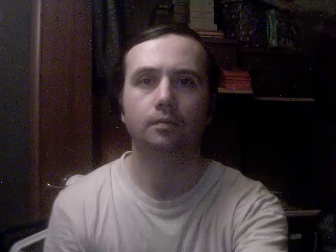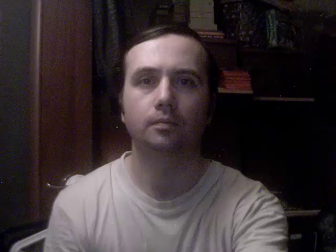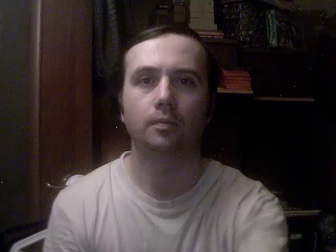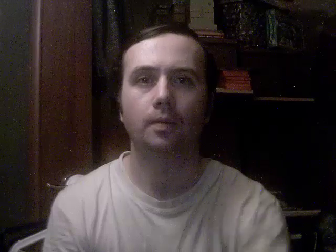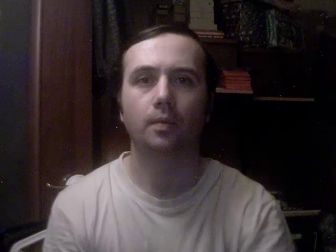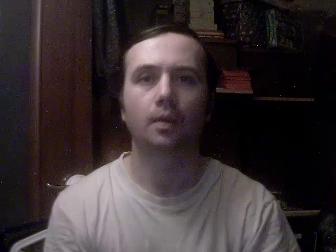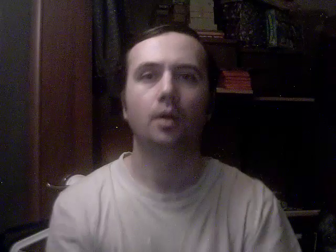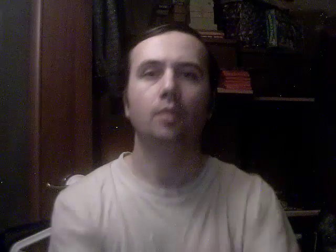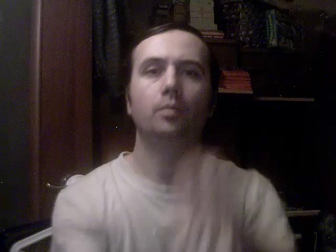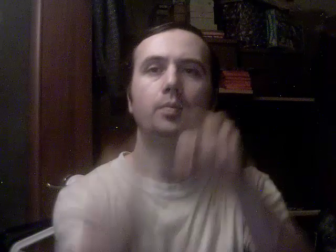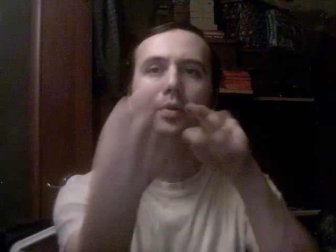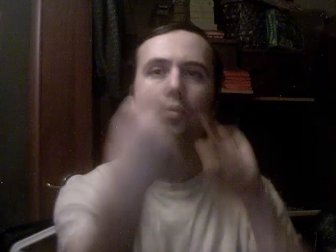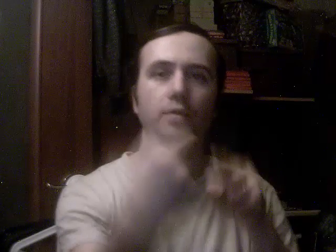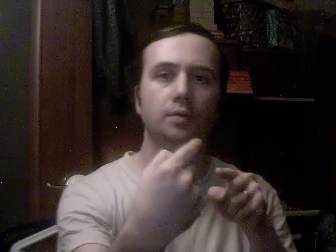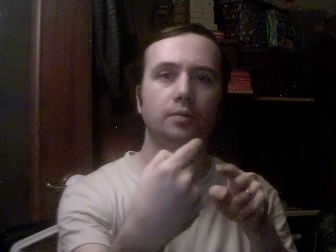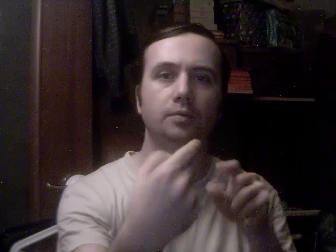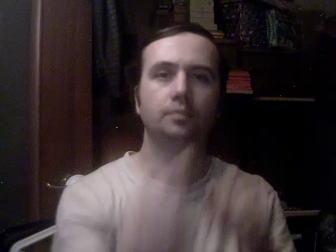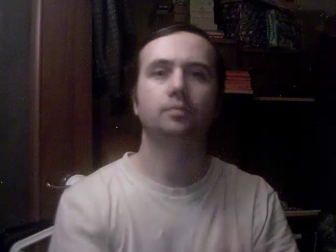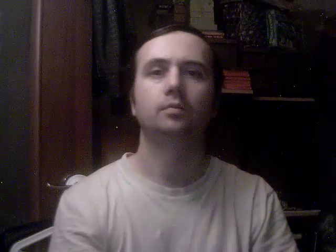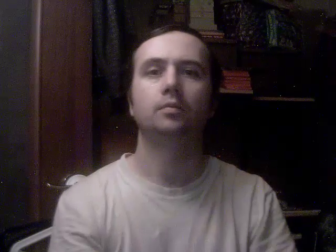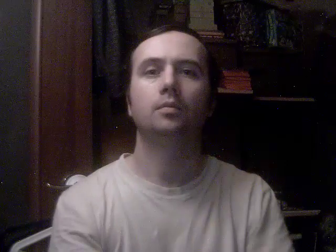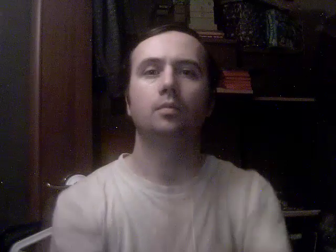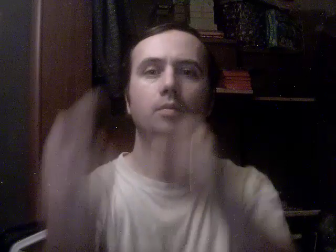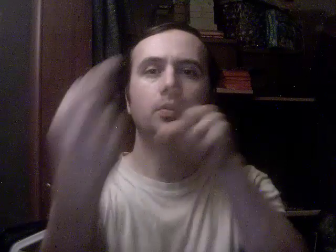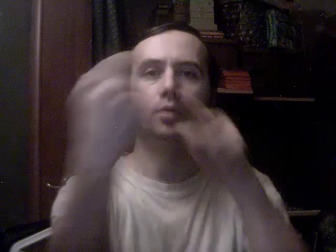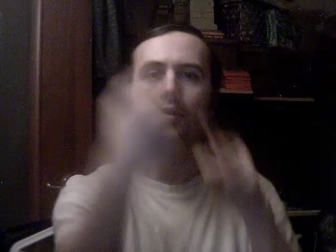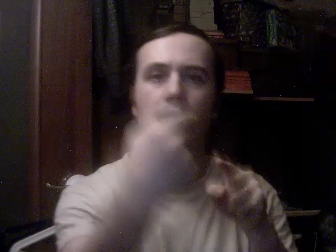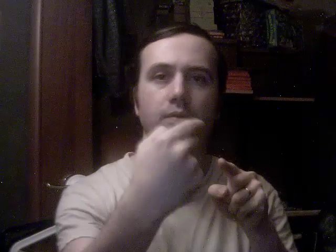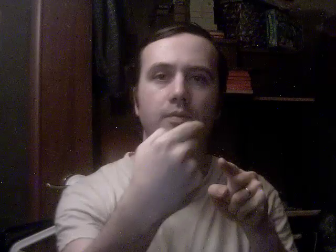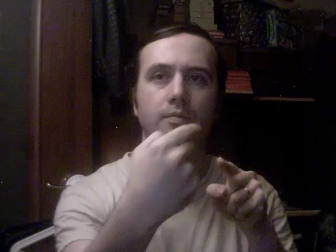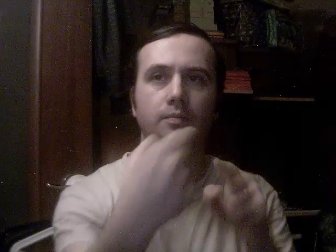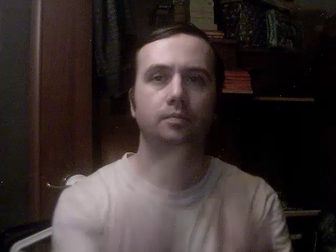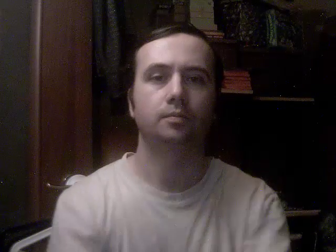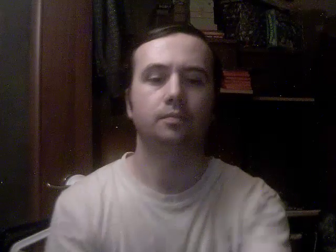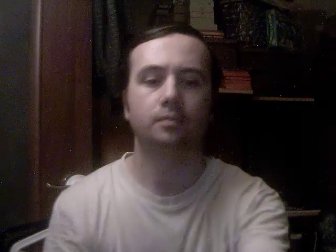против